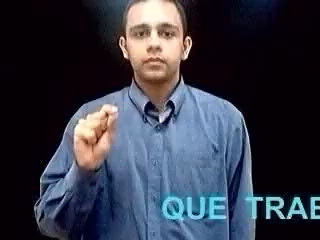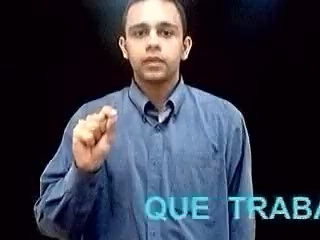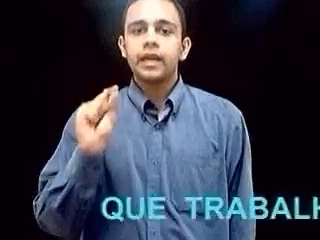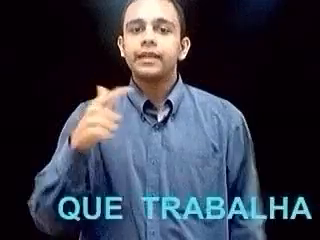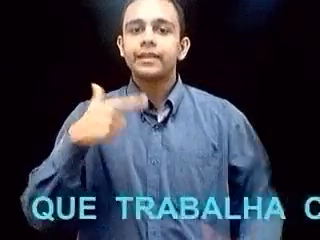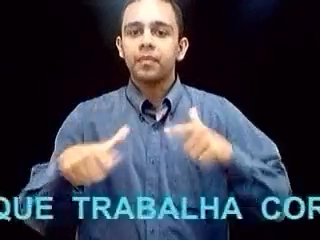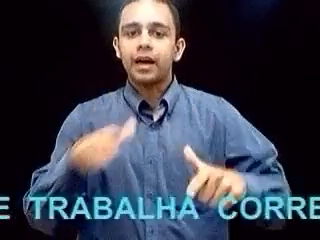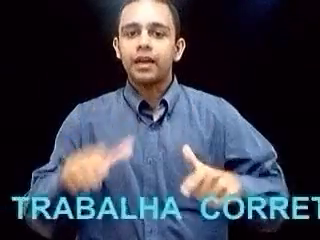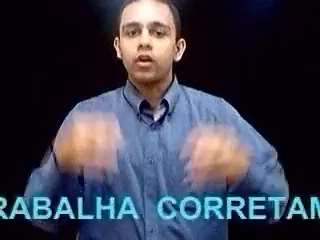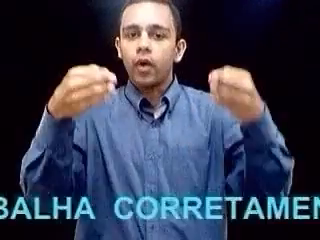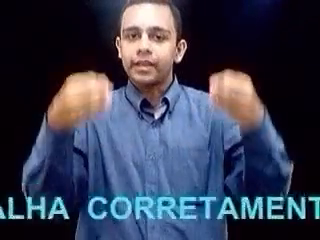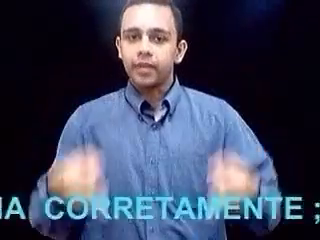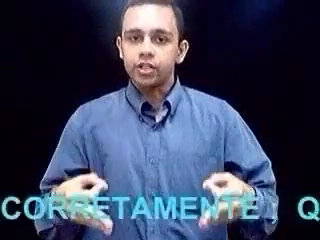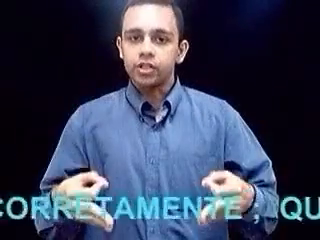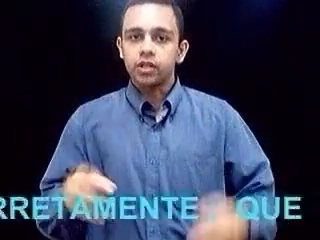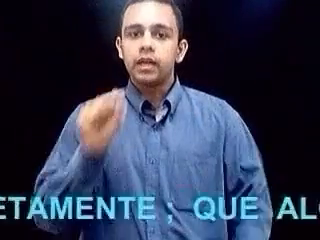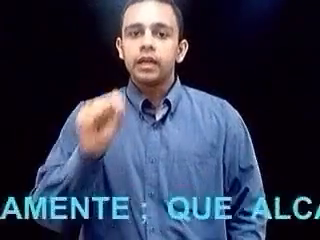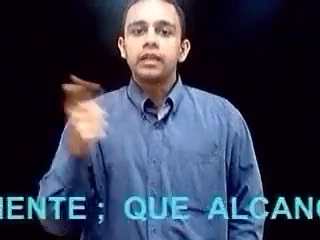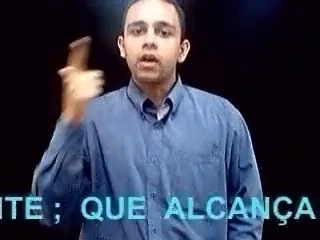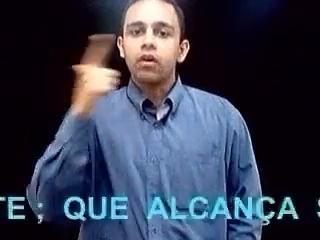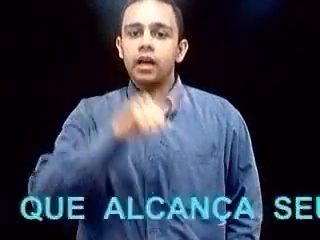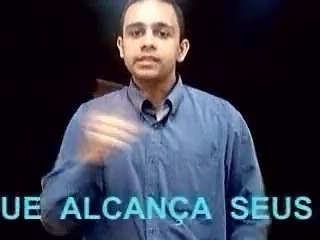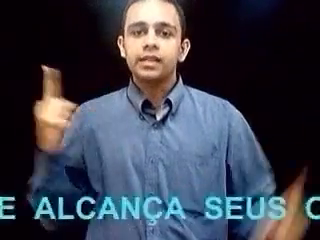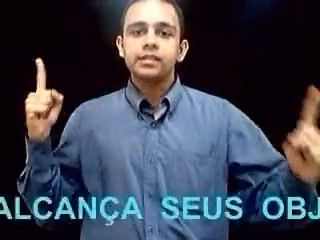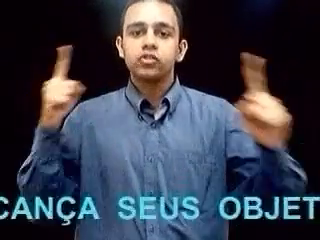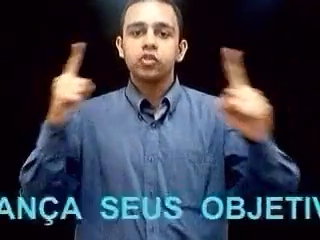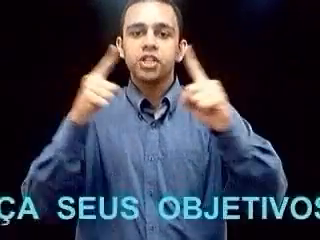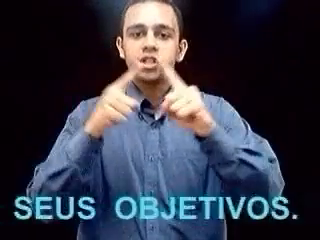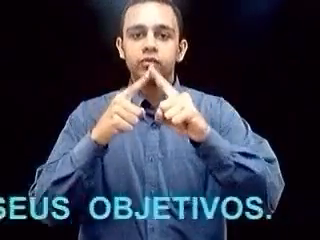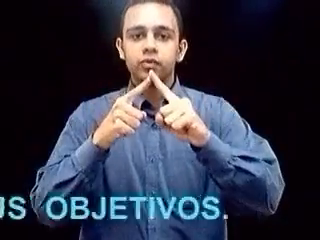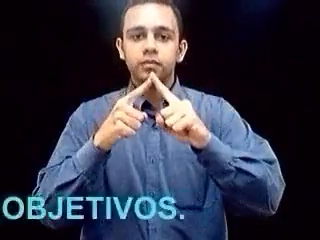eeficiente